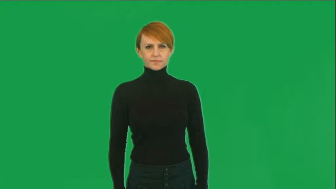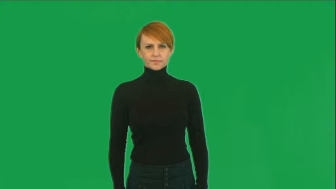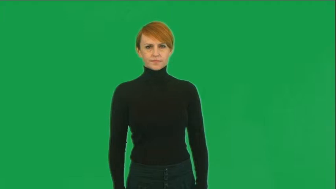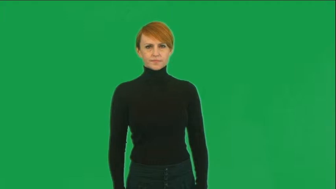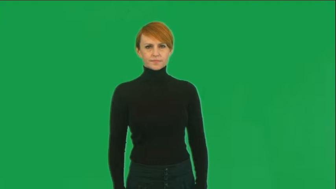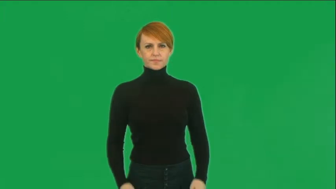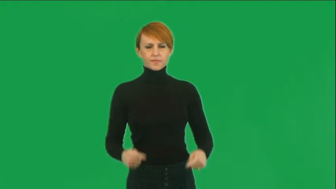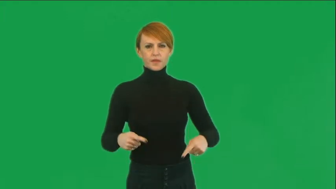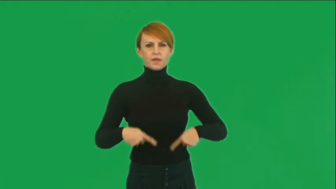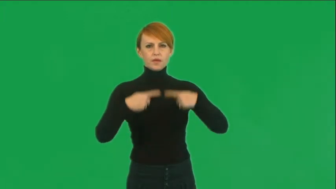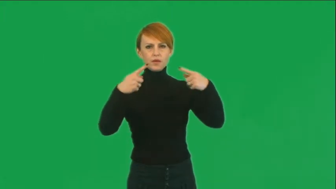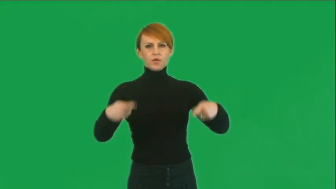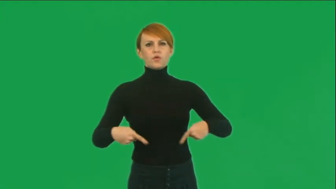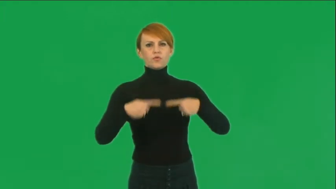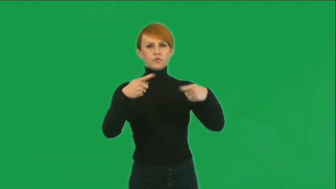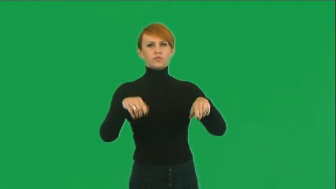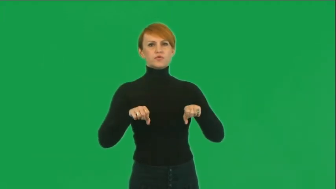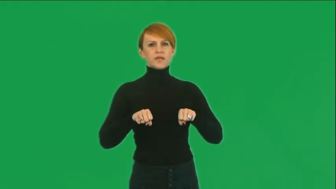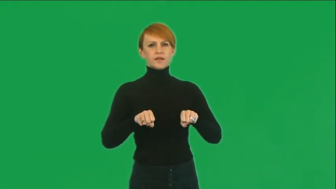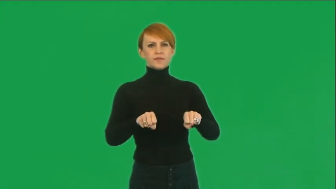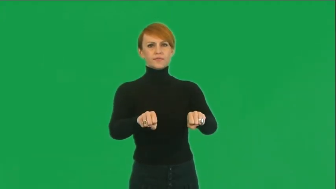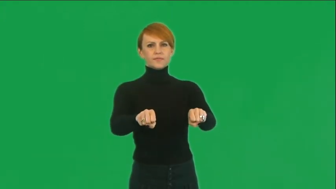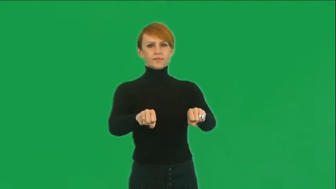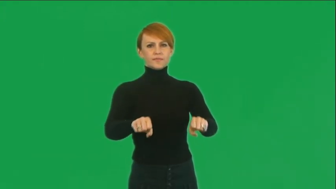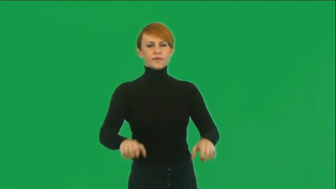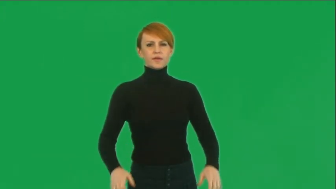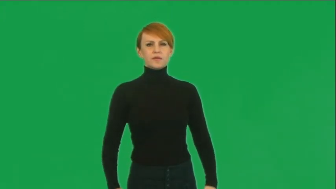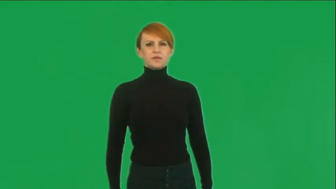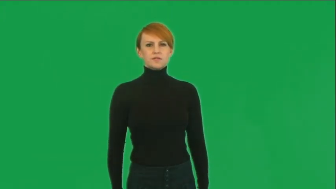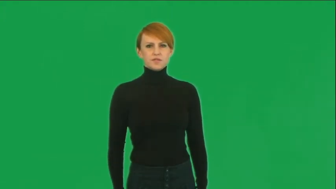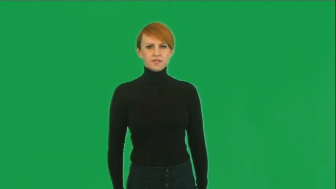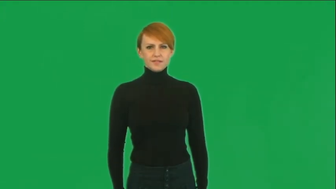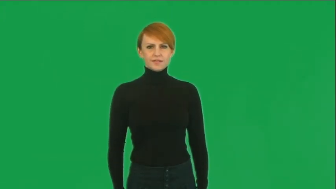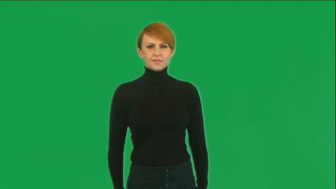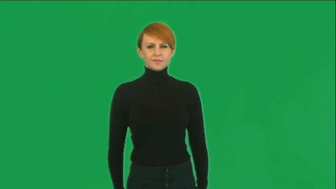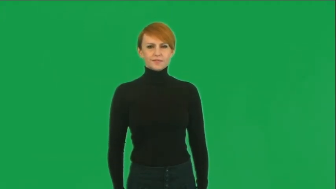wózek dziecięcy